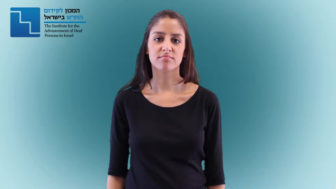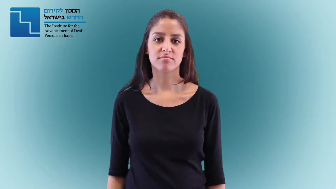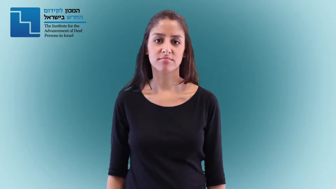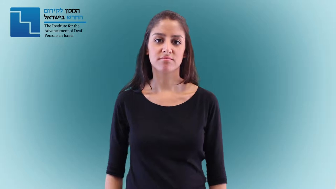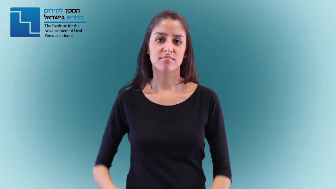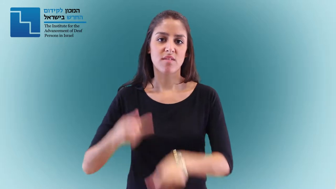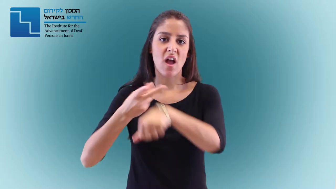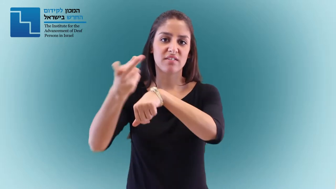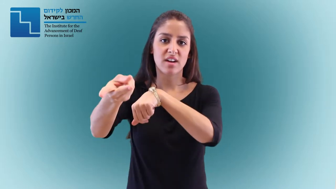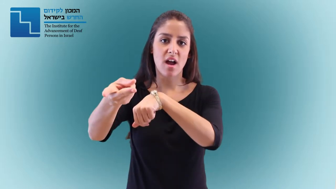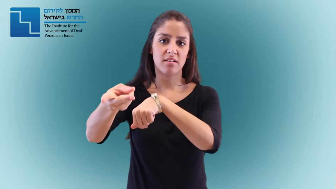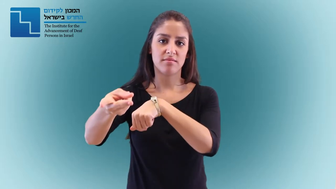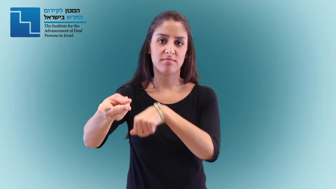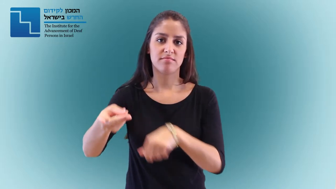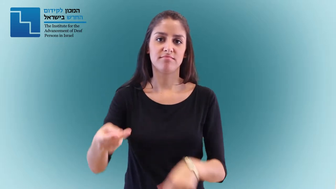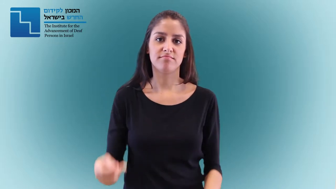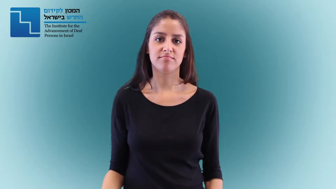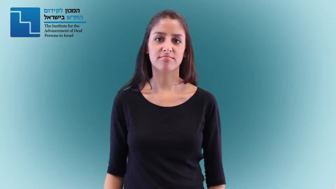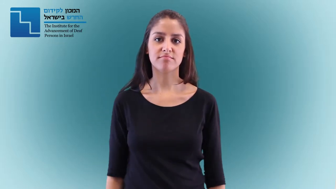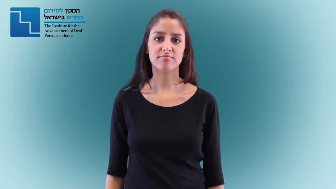עברה